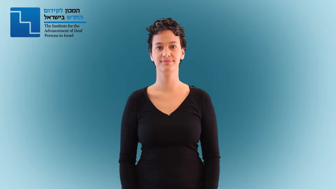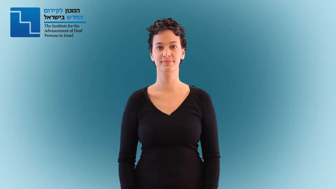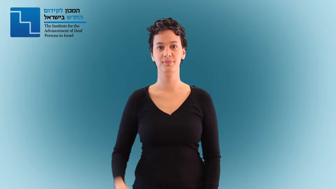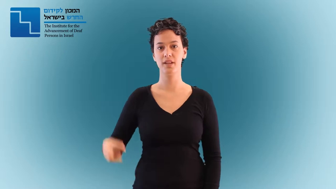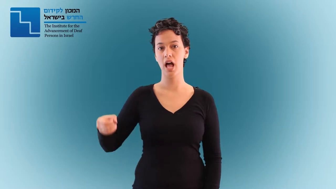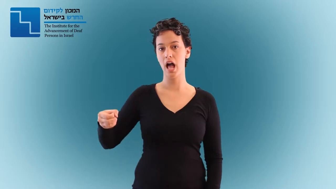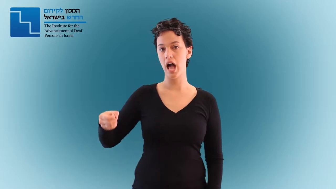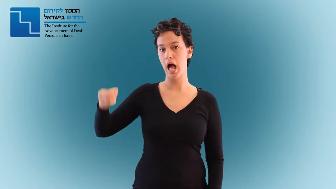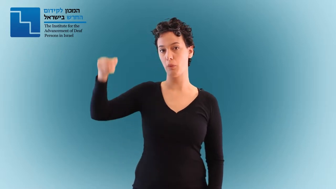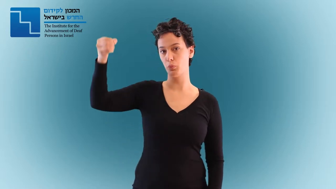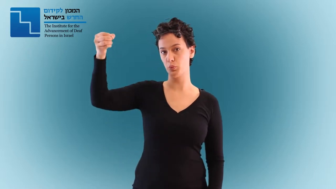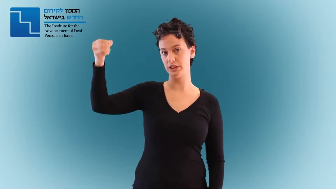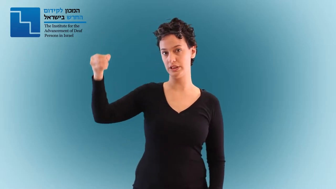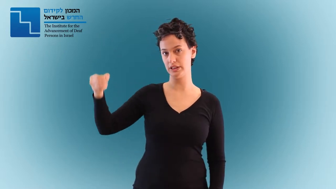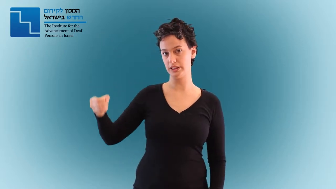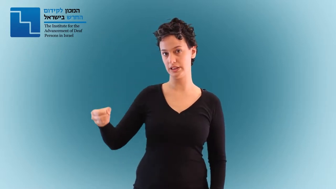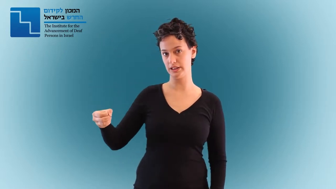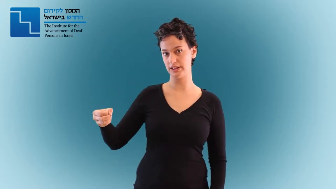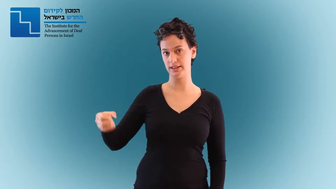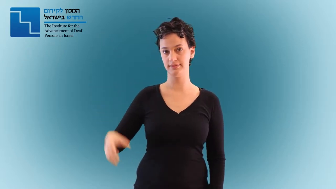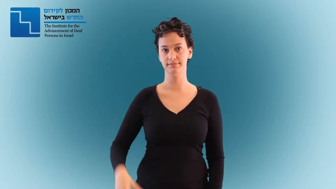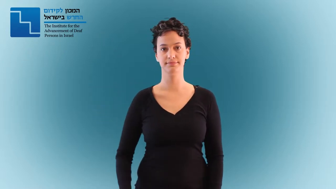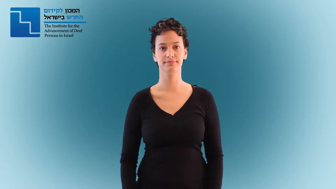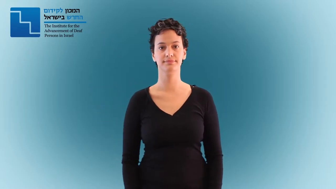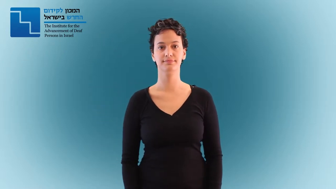עמוד